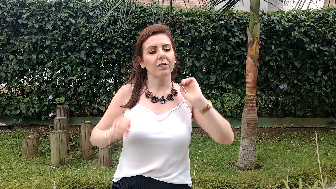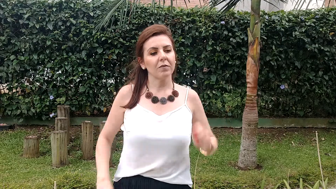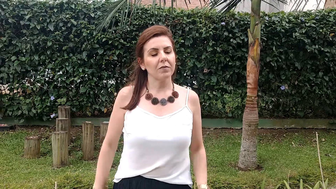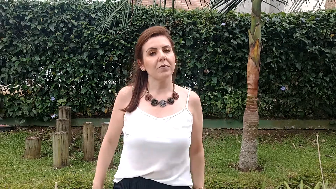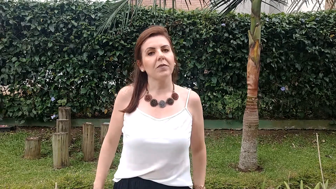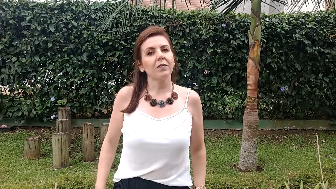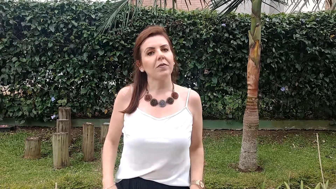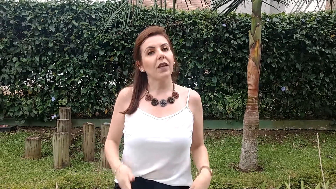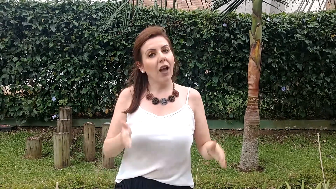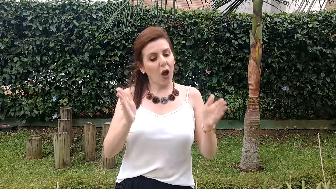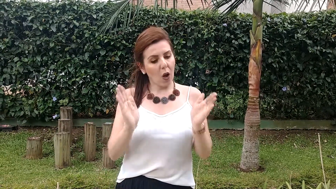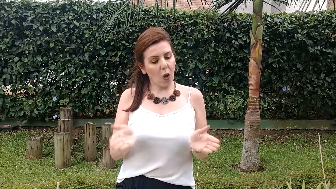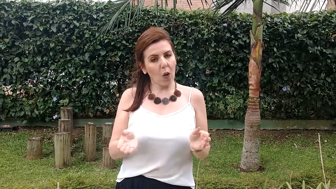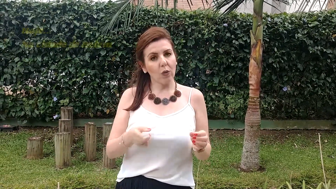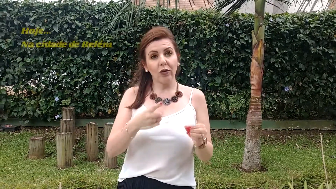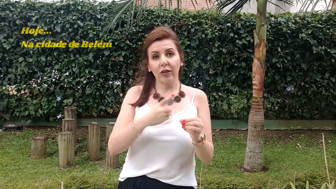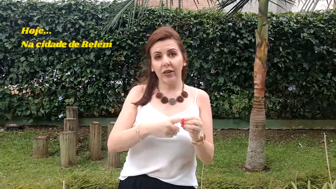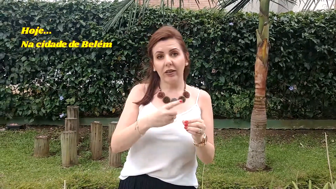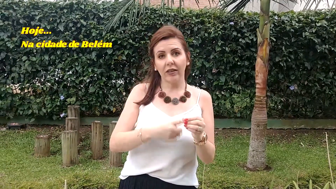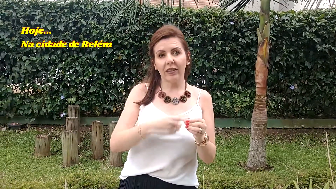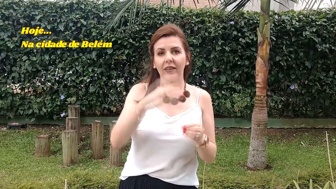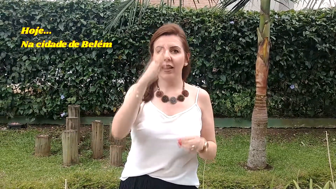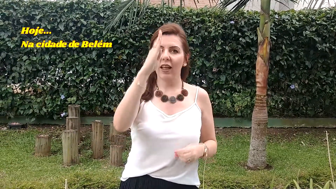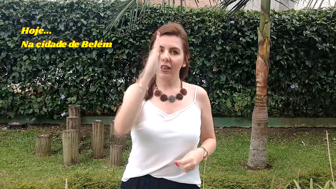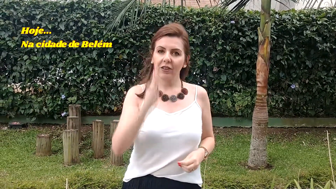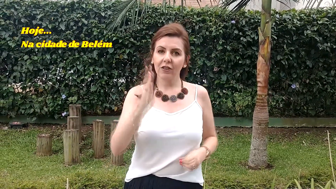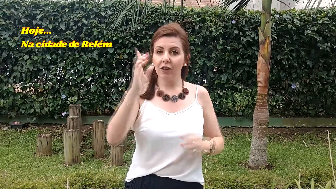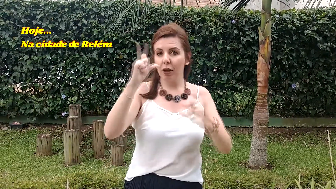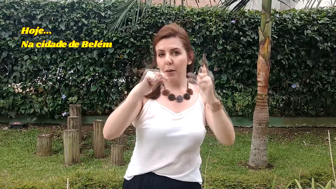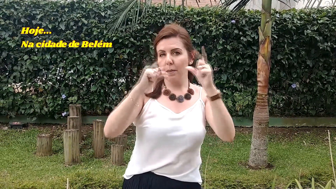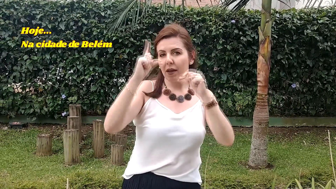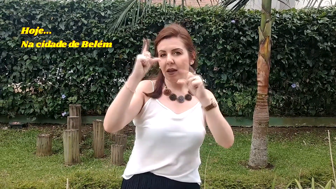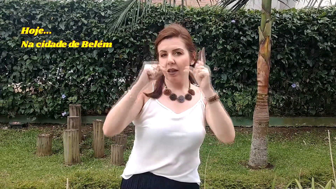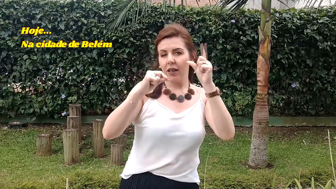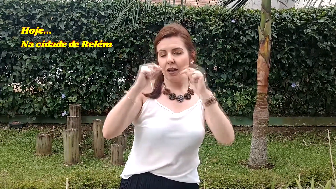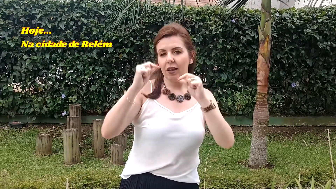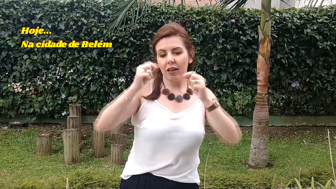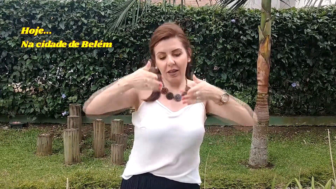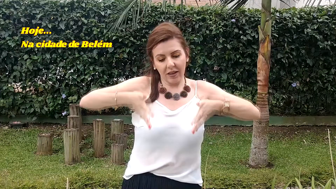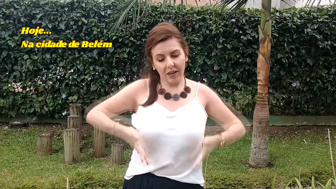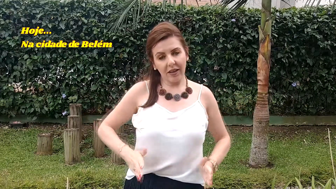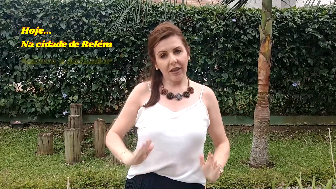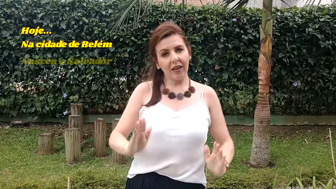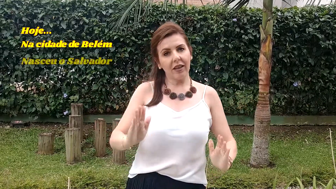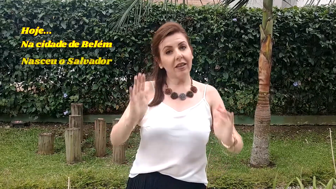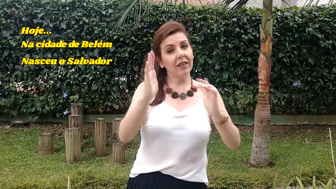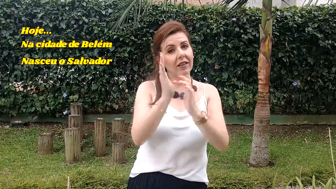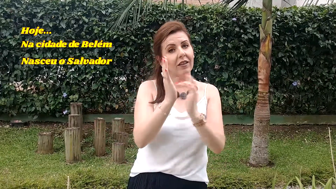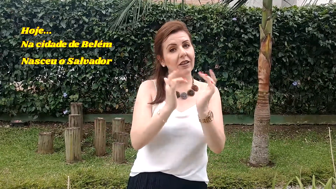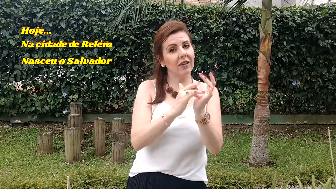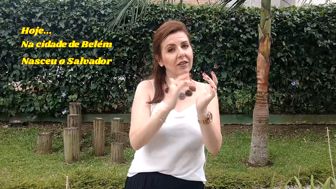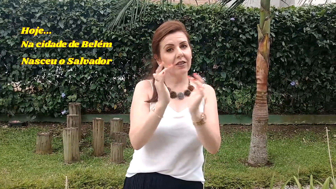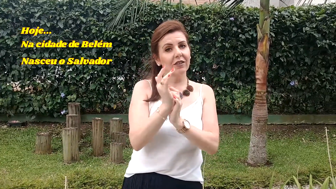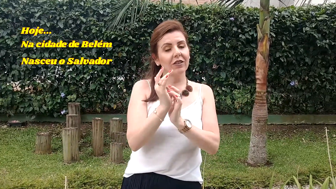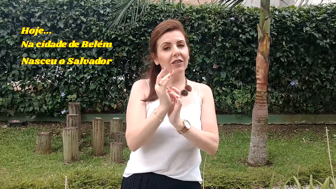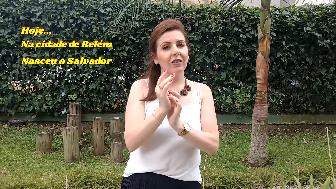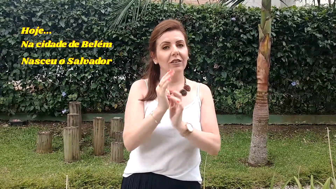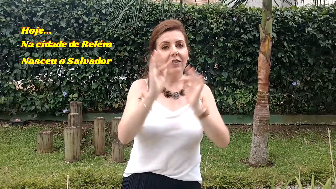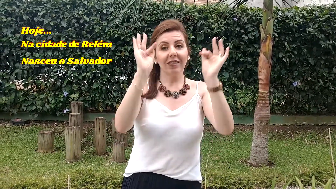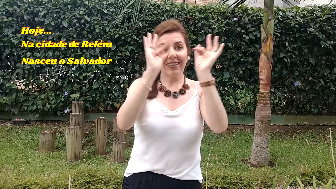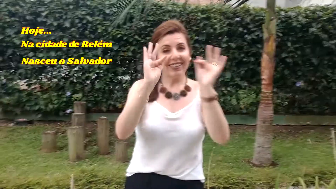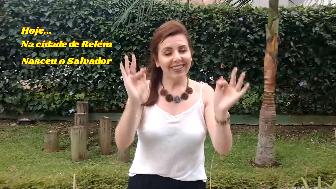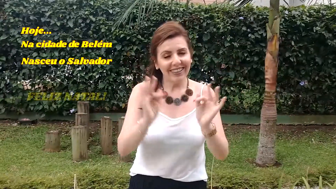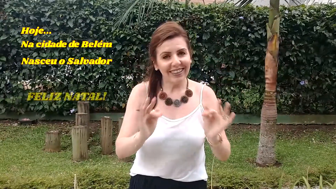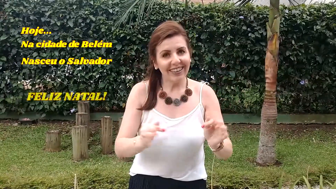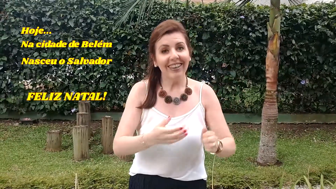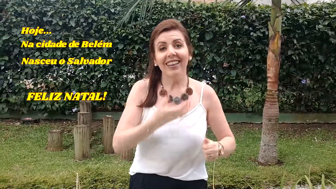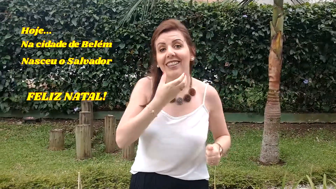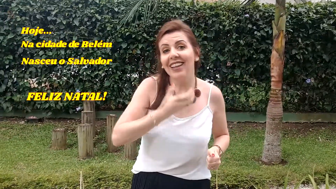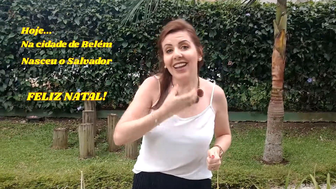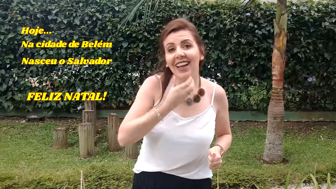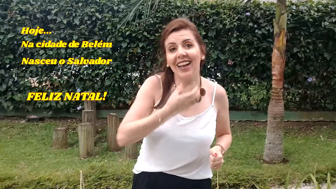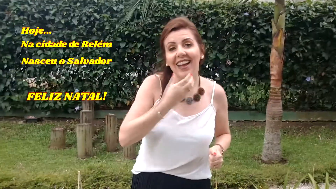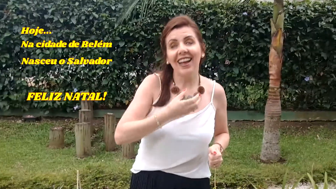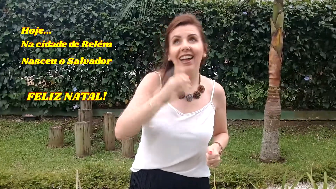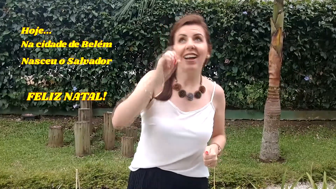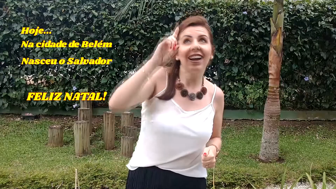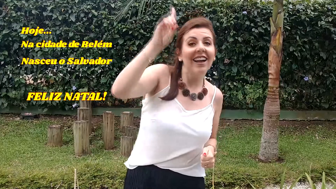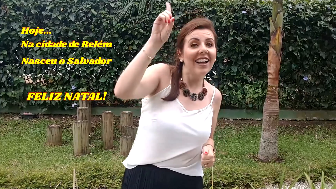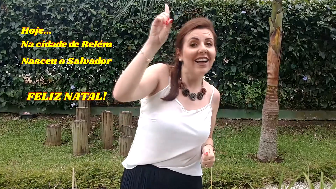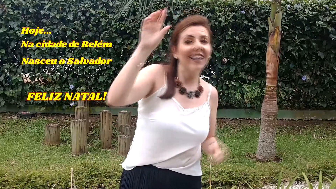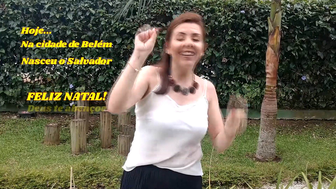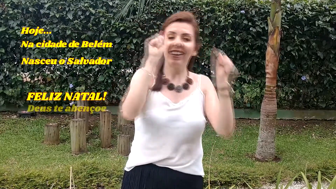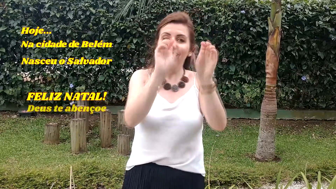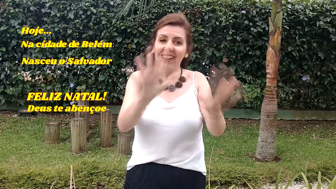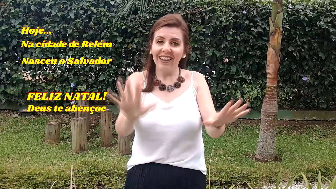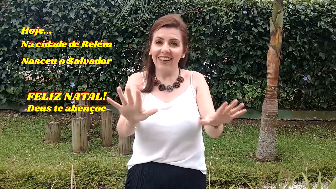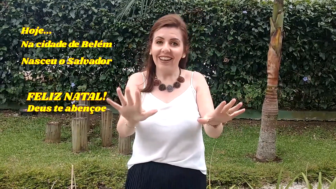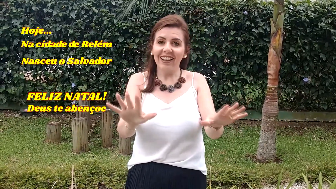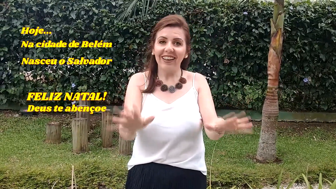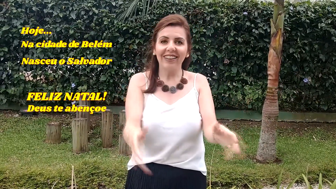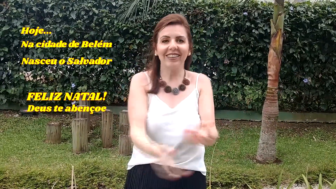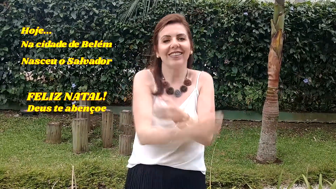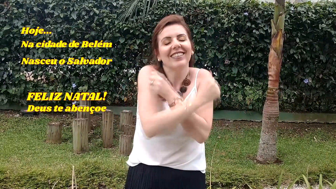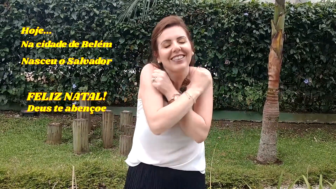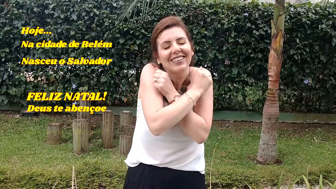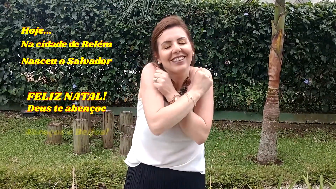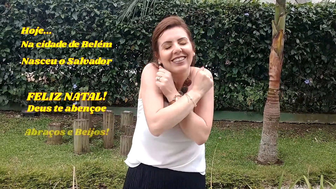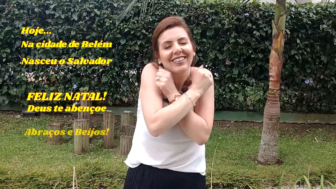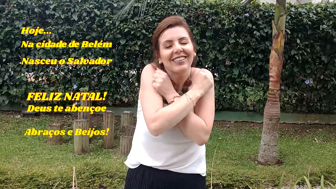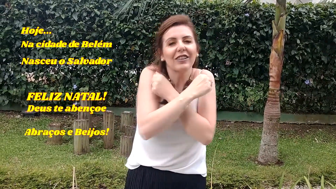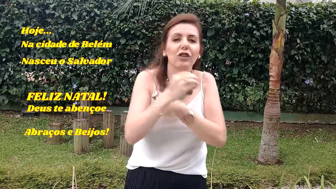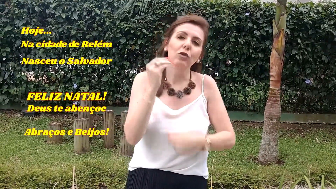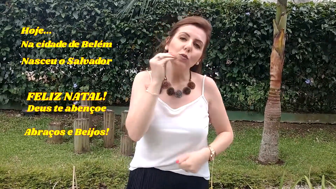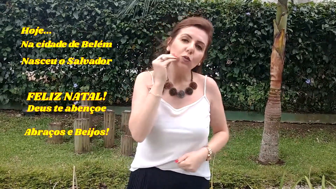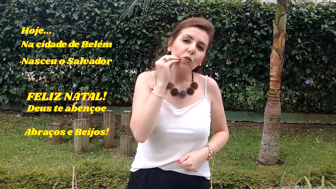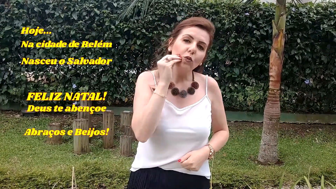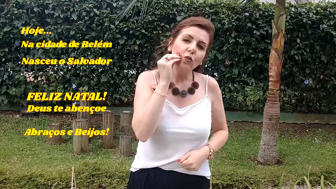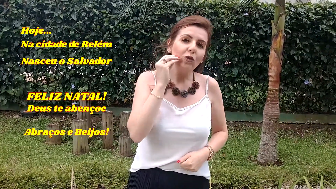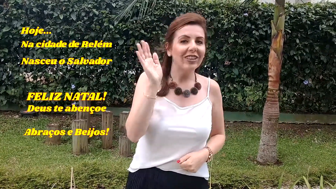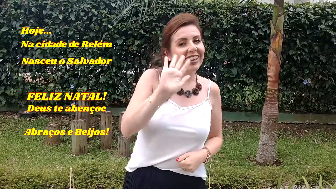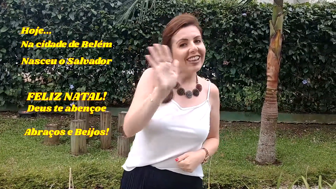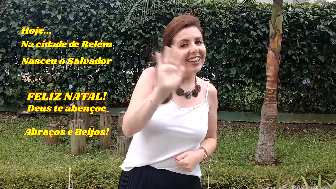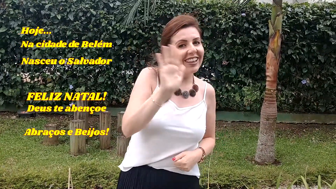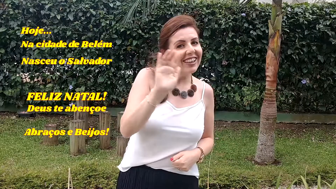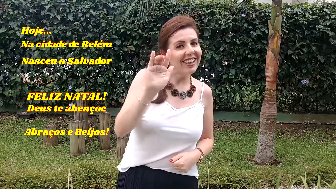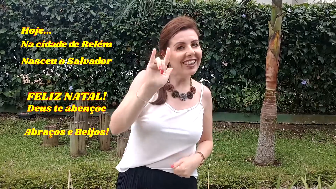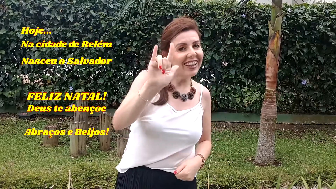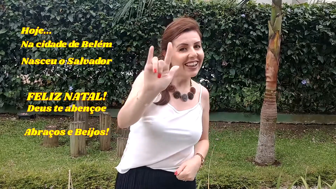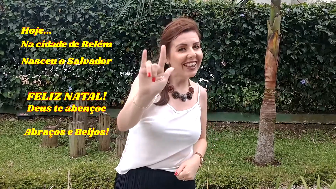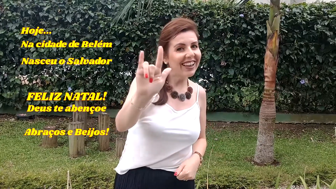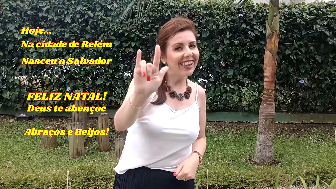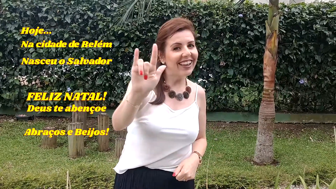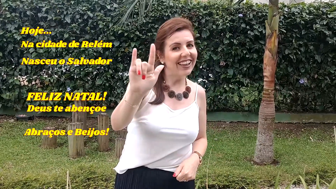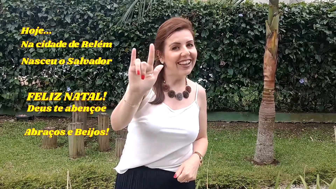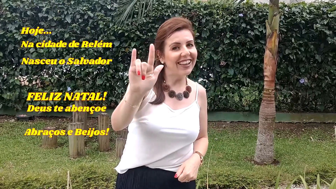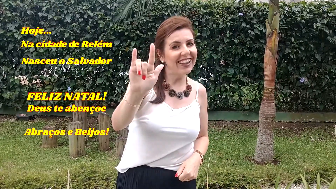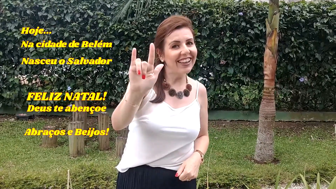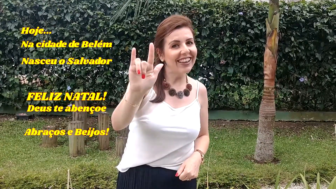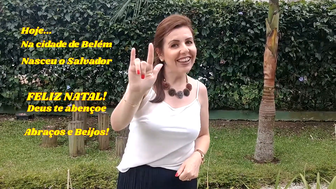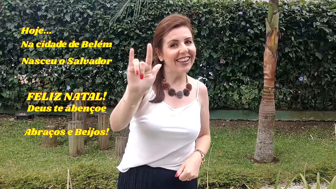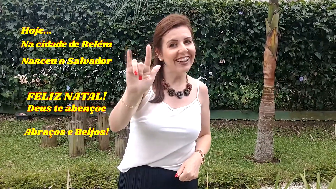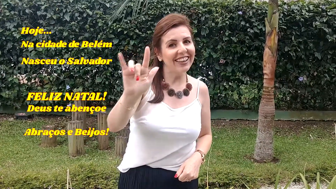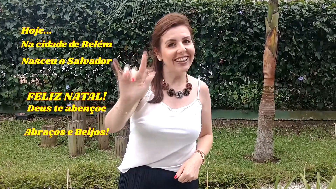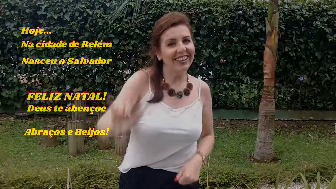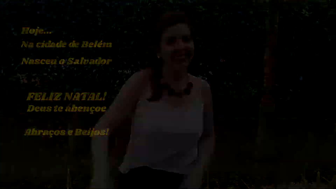FELIZ NATAL